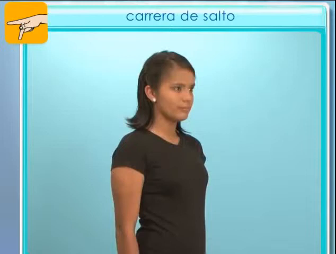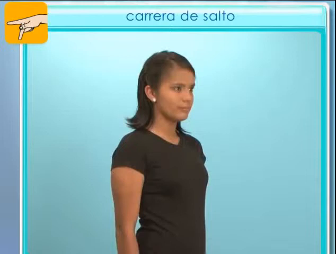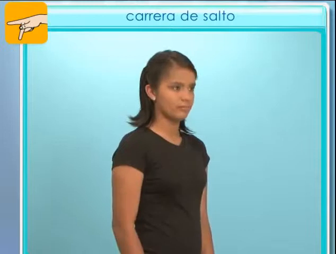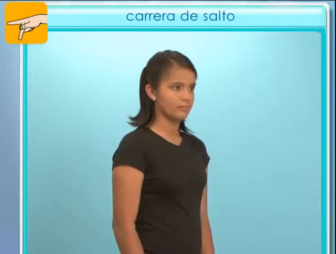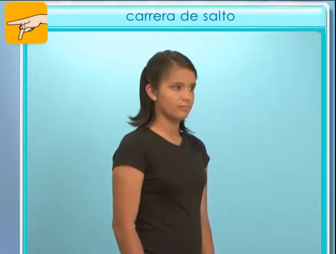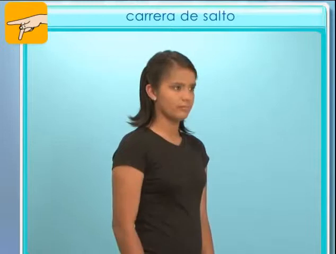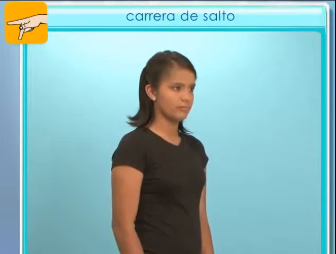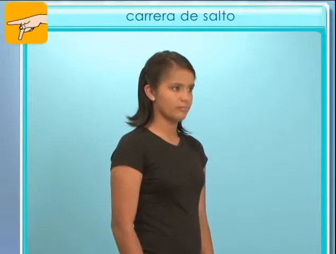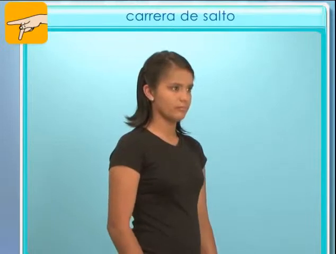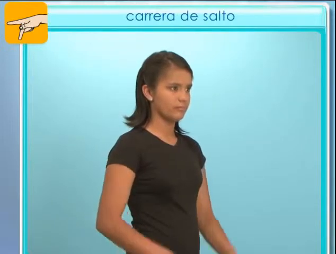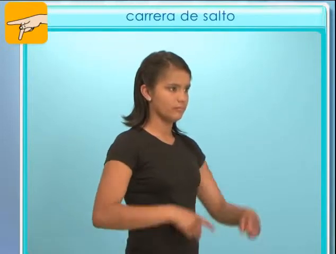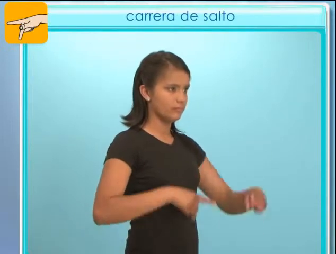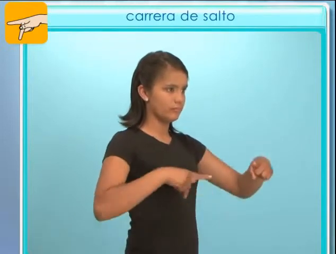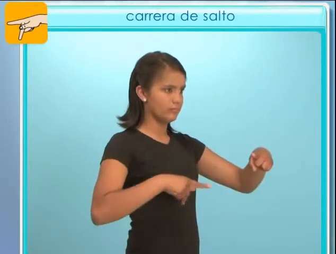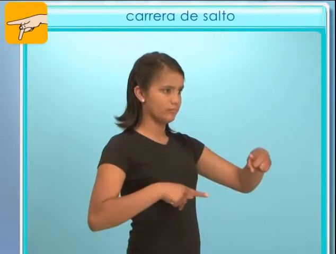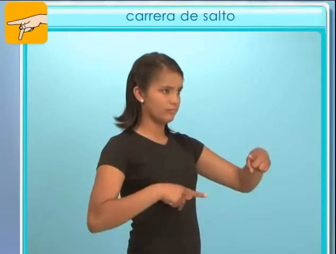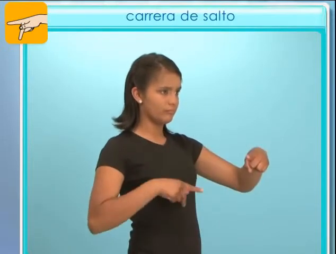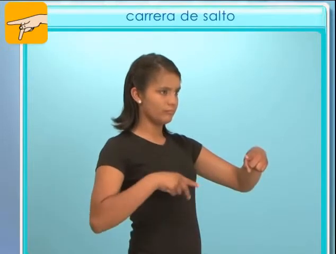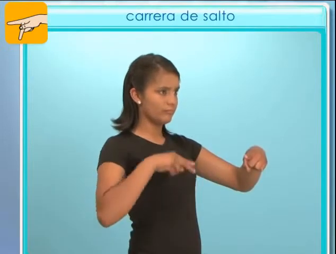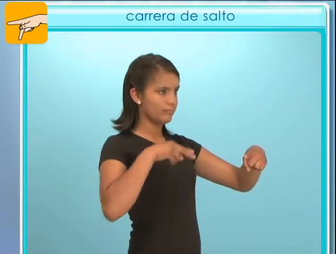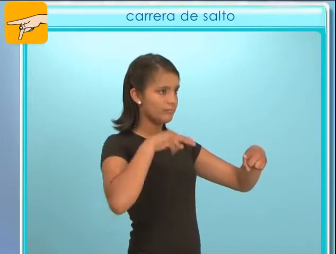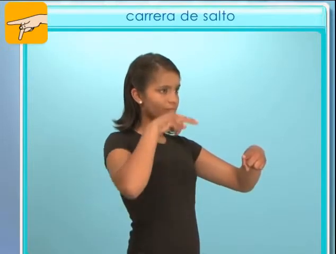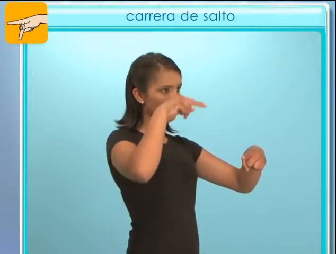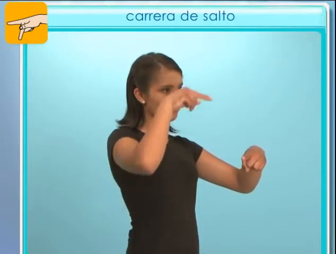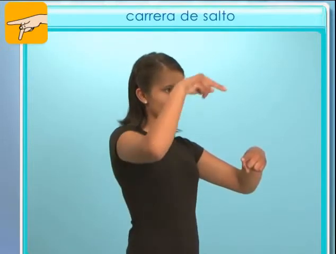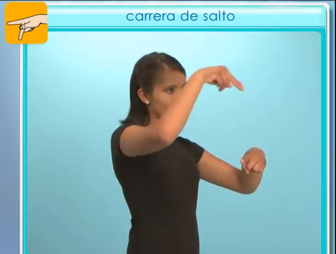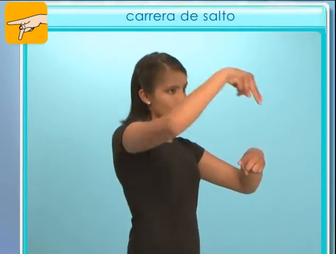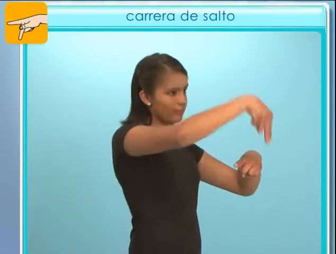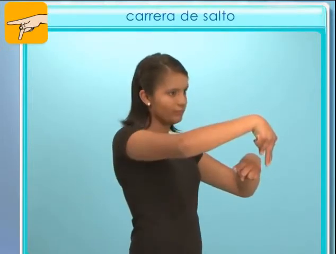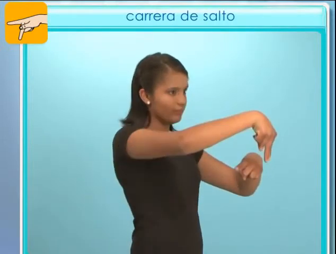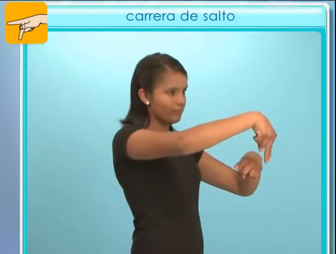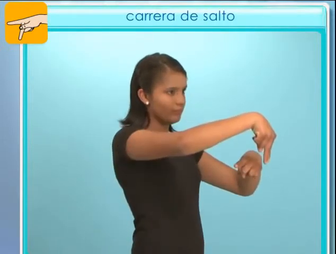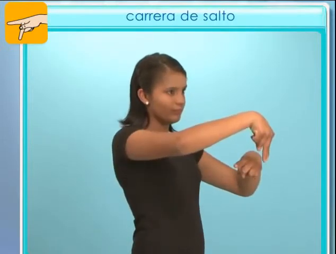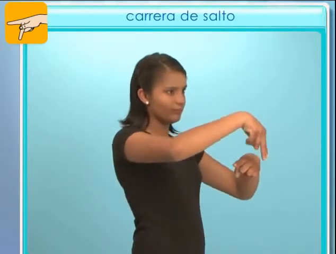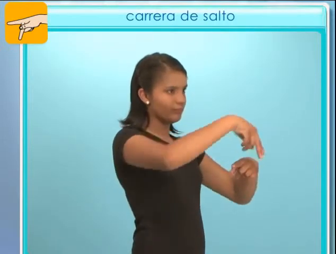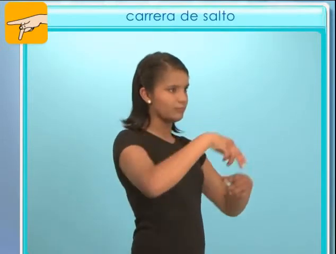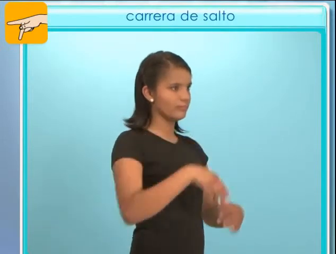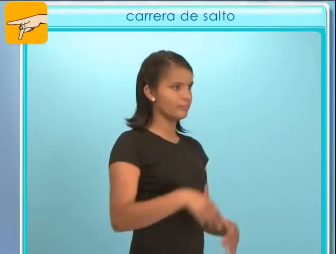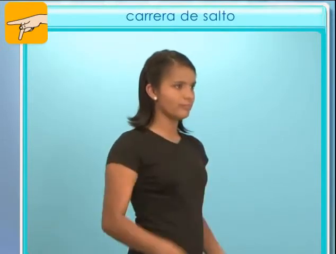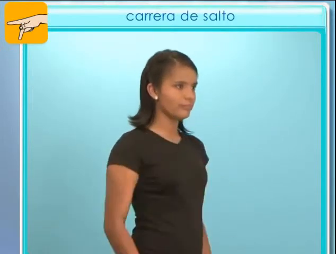CARRERA DE SALTO